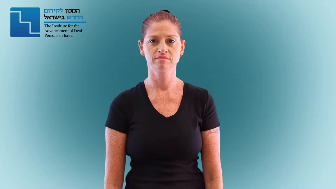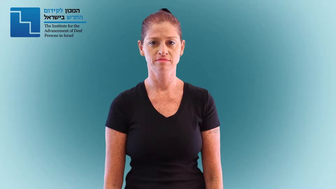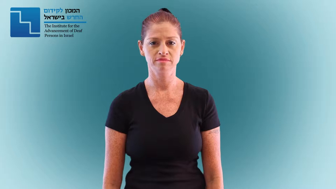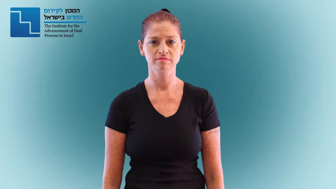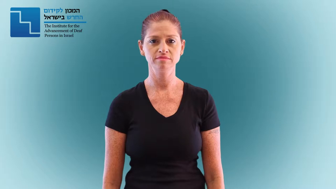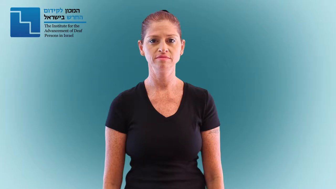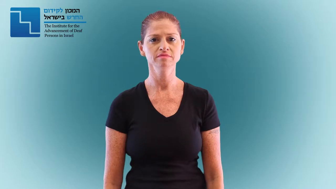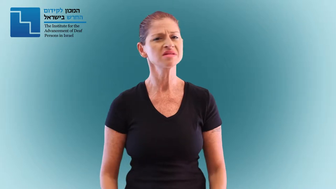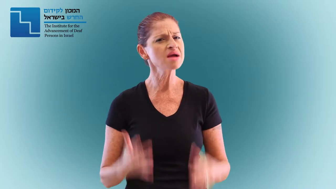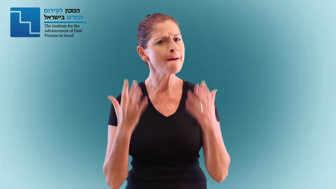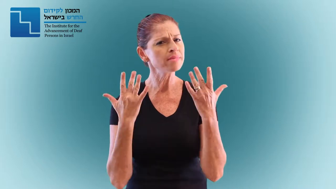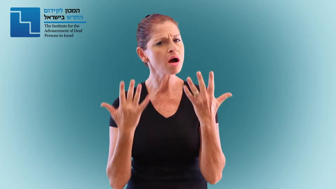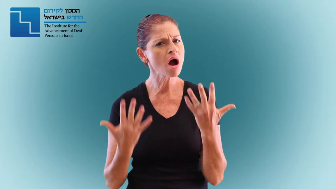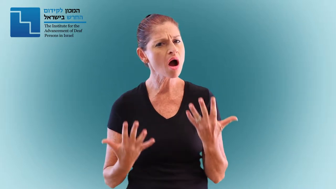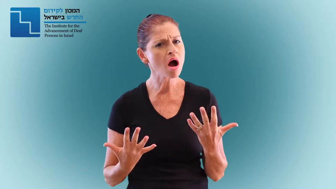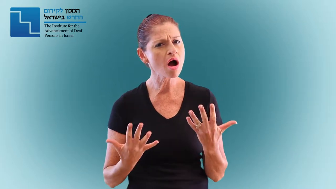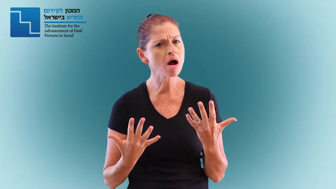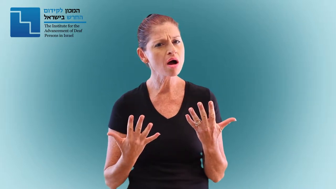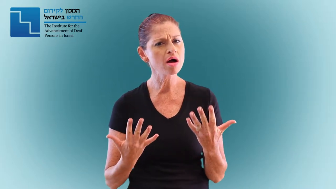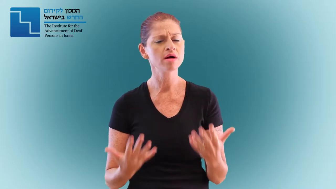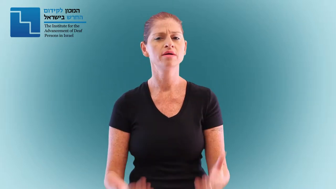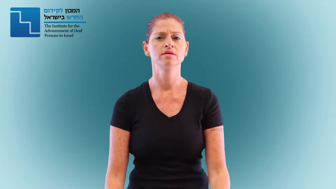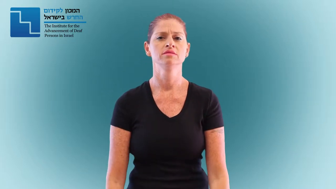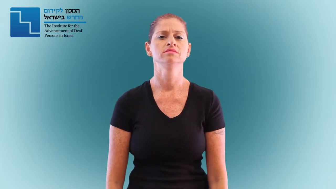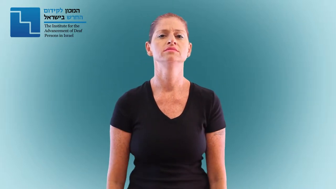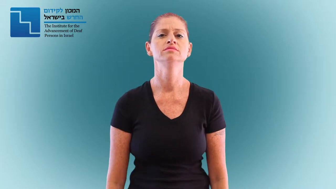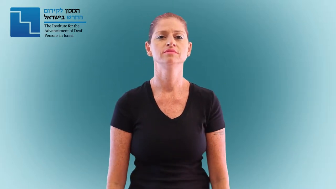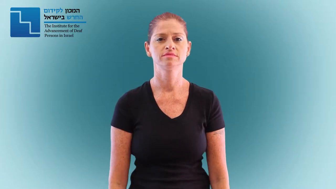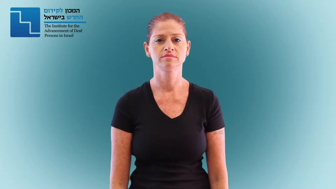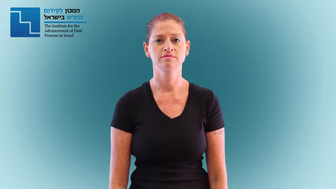כמה